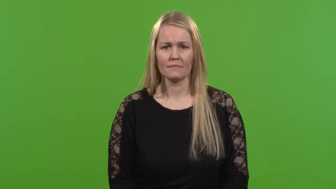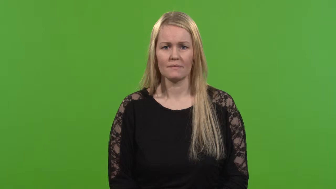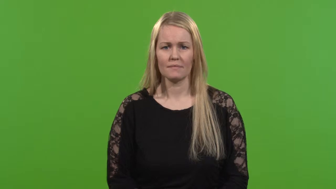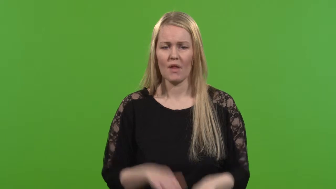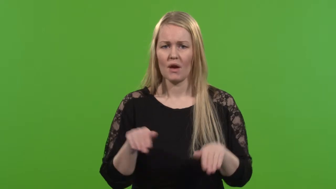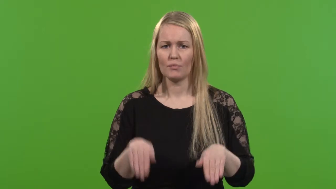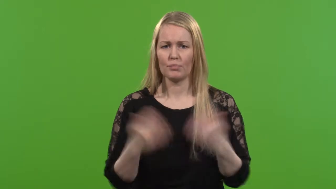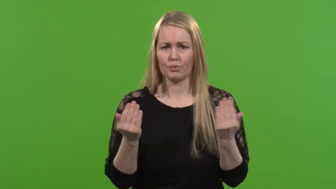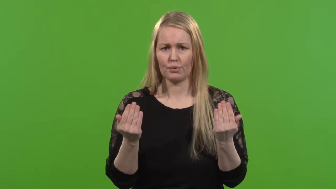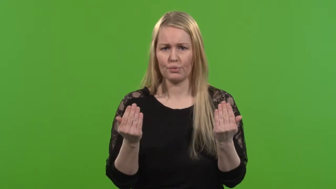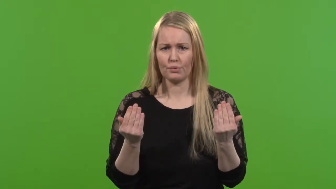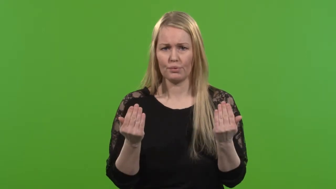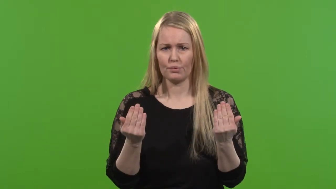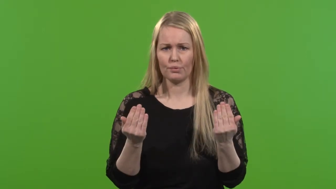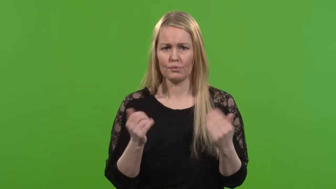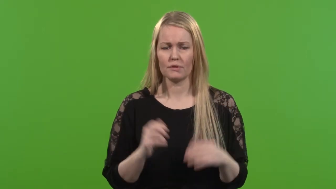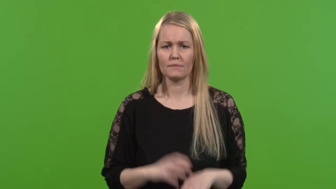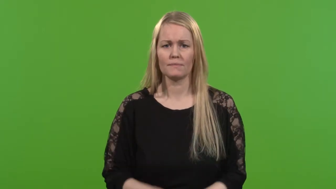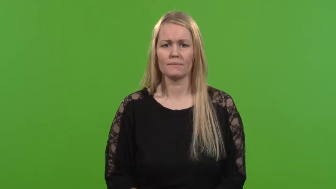Vil alls ekki